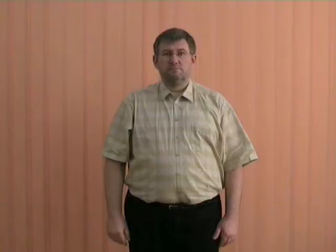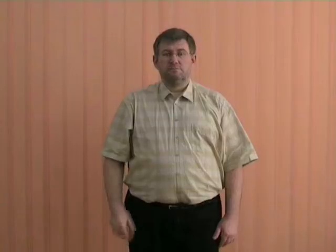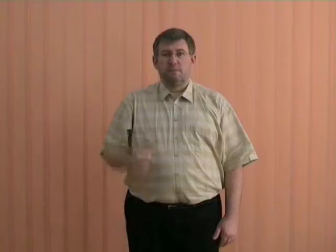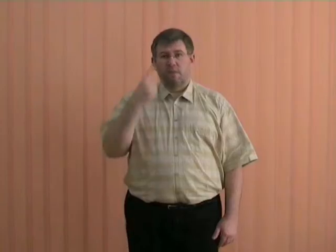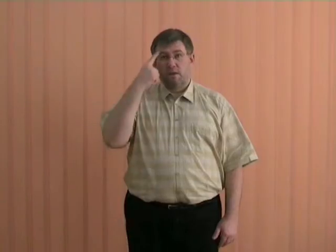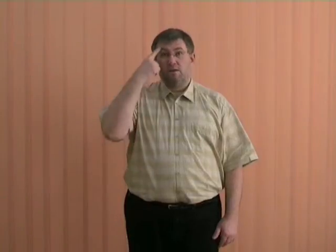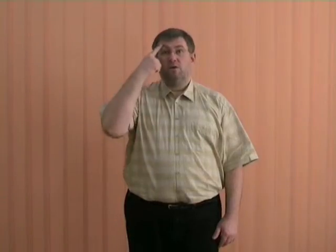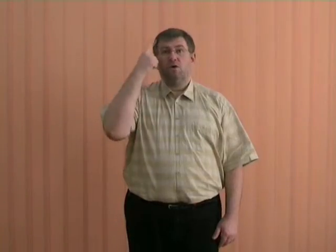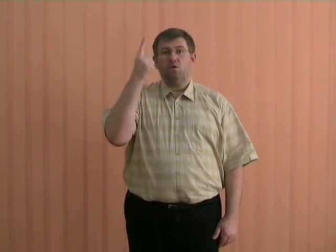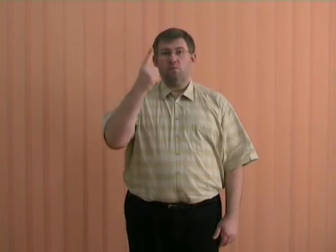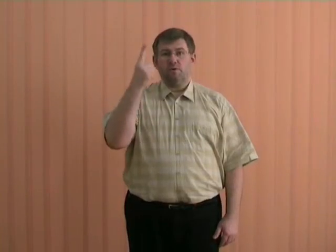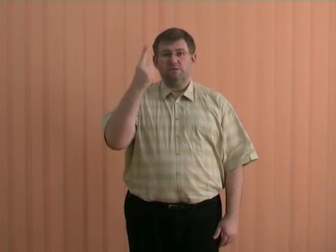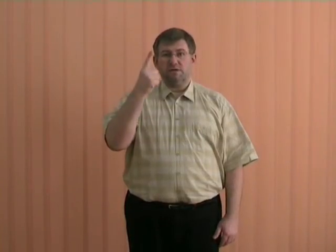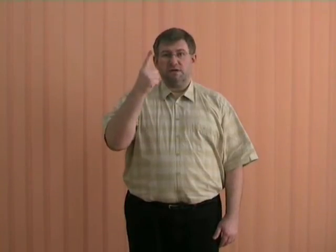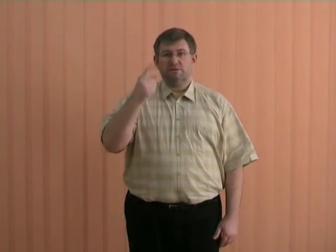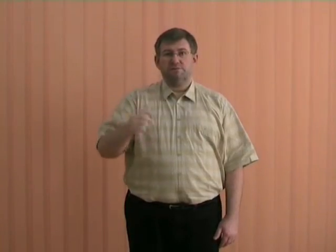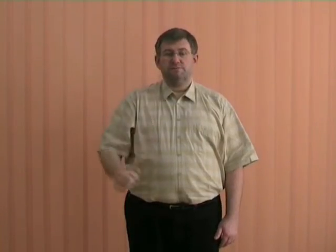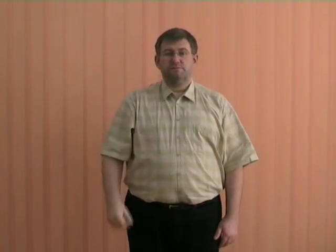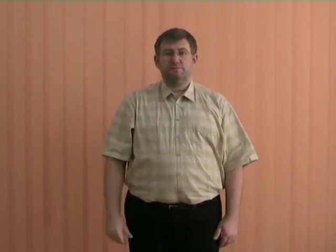upominać